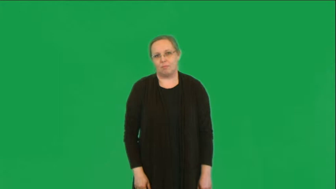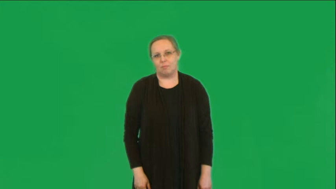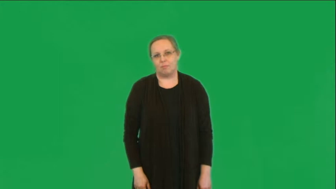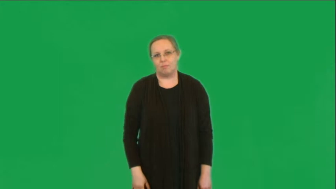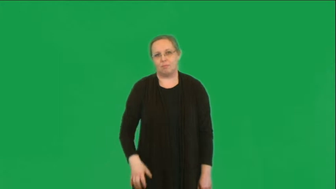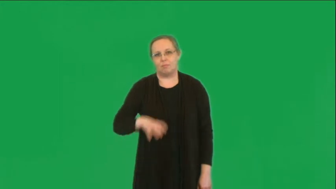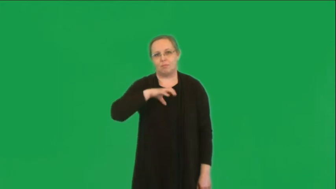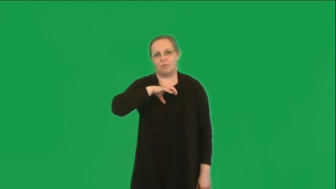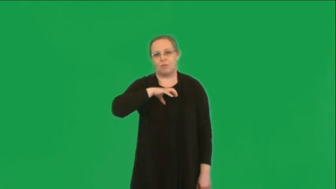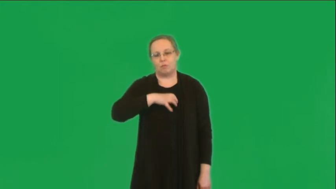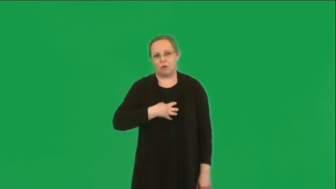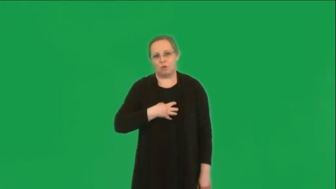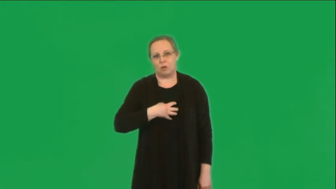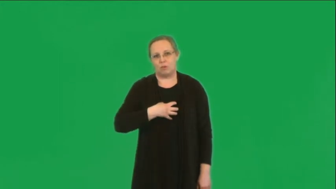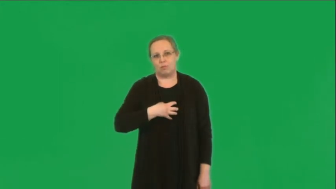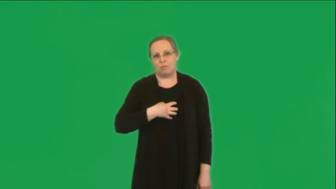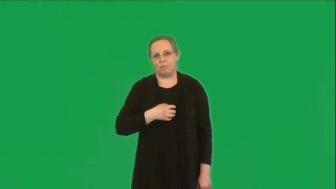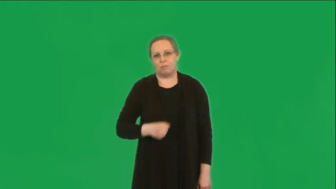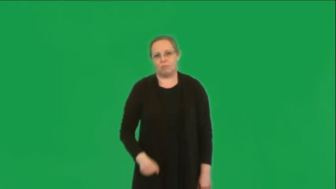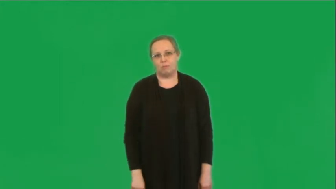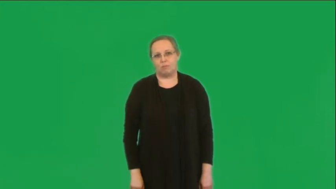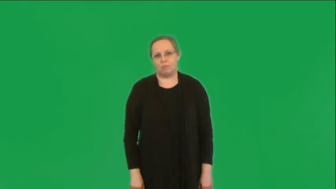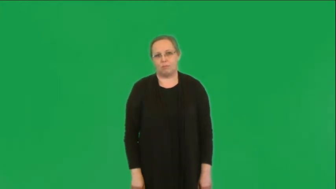zmęczenie